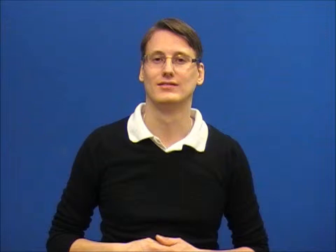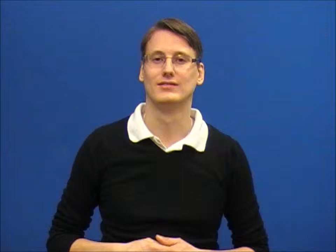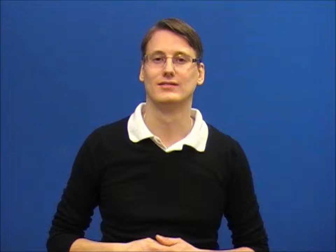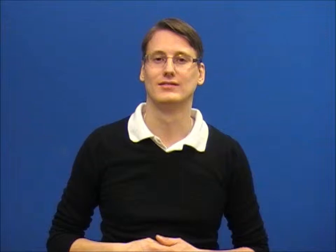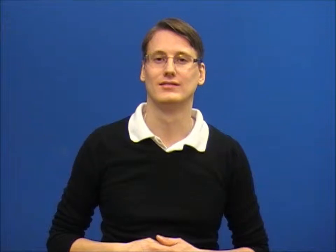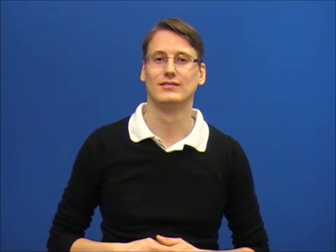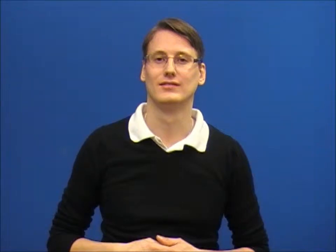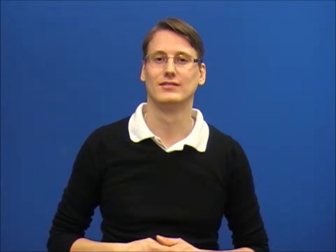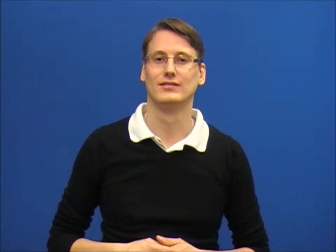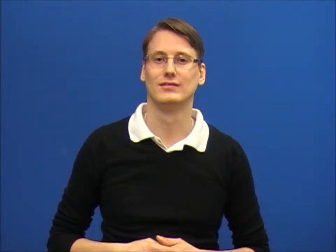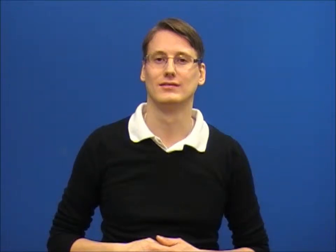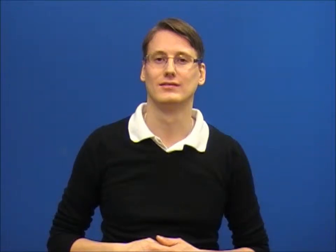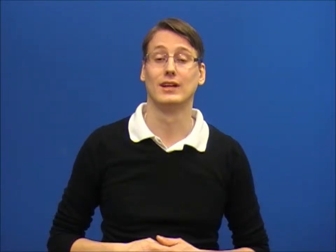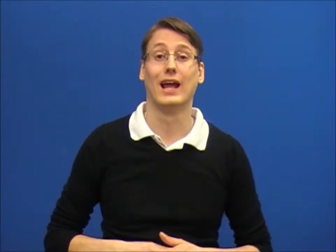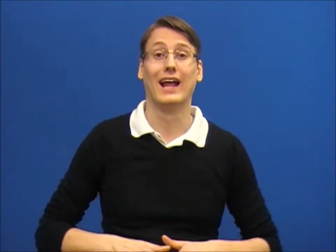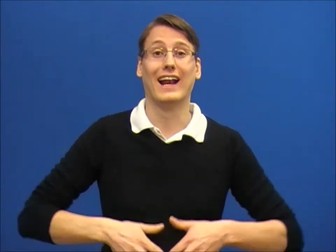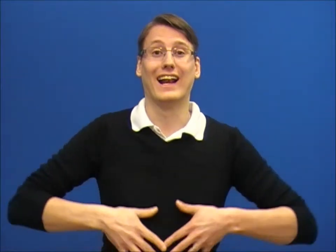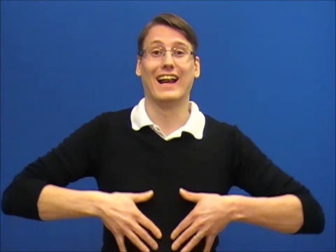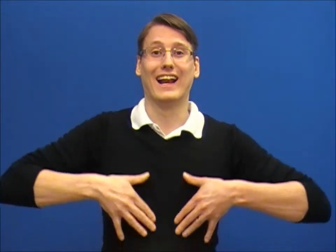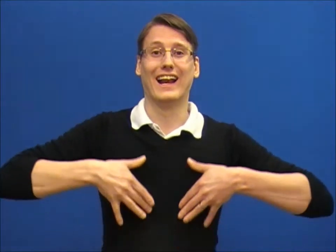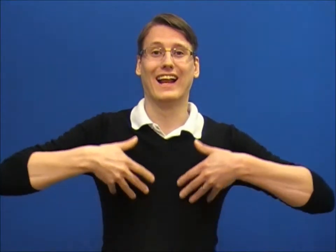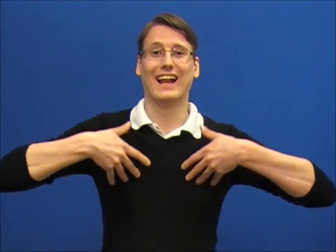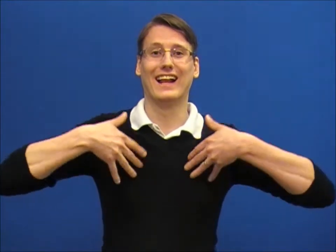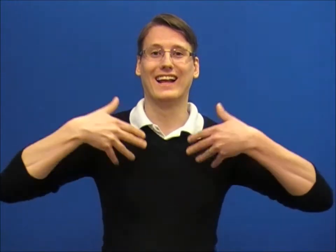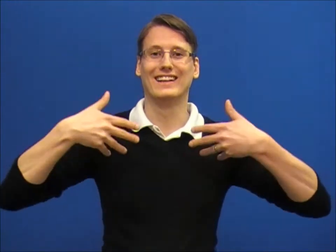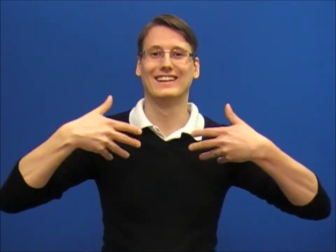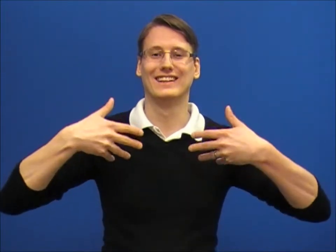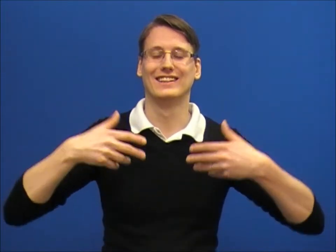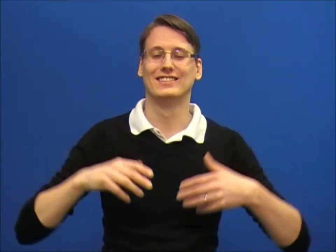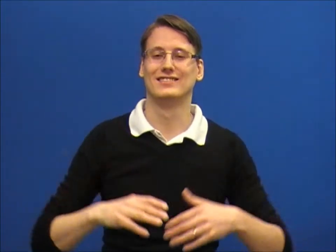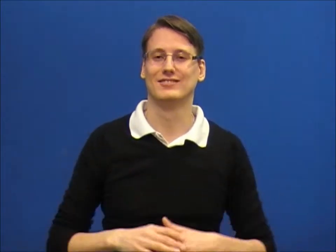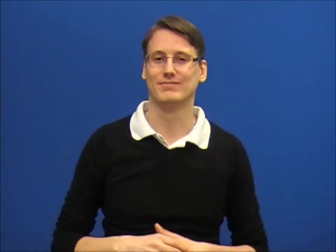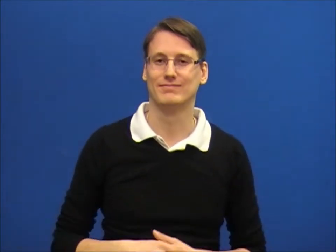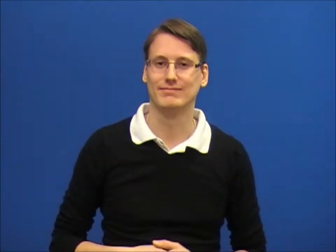GLÄDJE